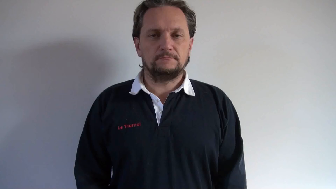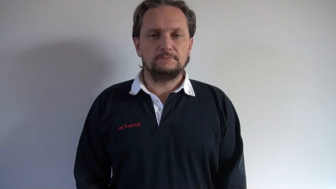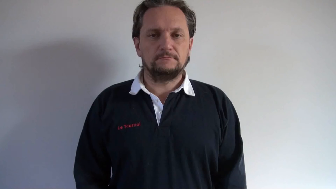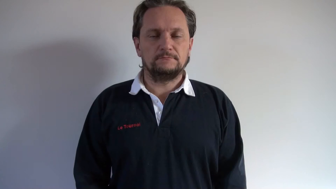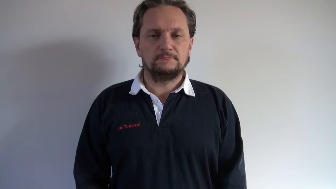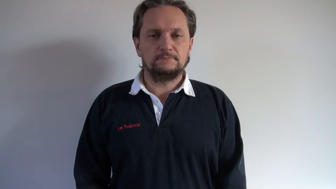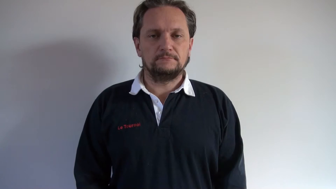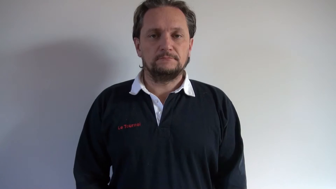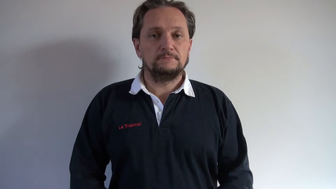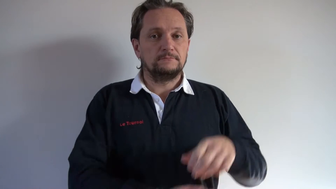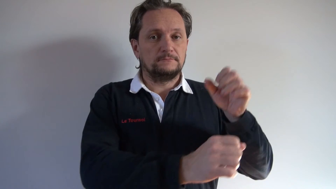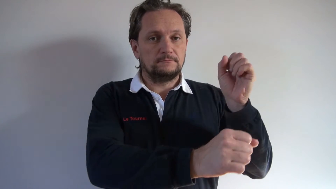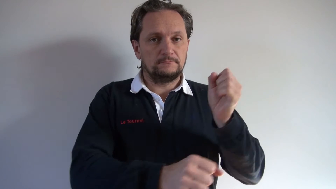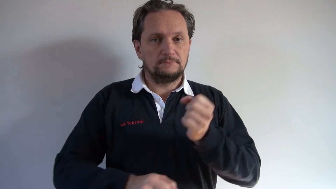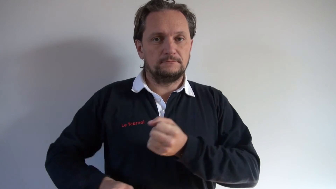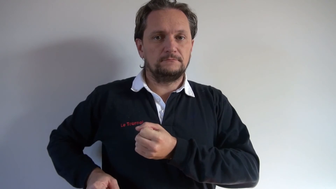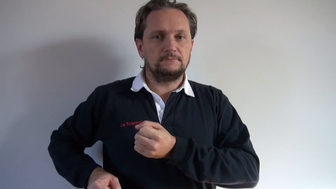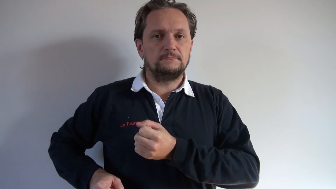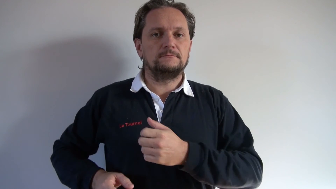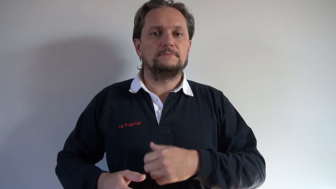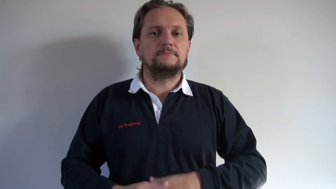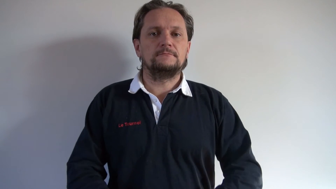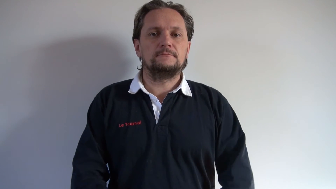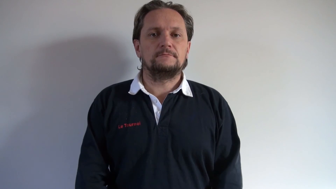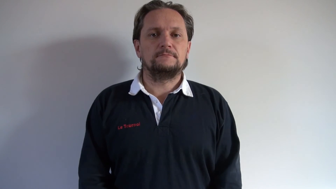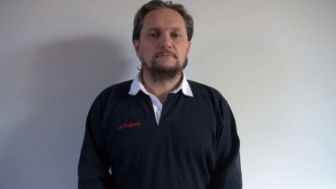Amiens